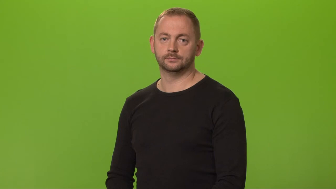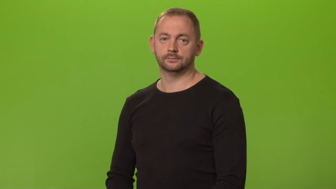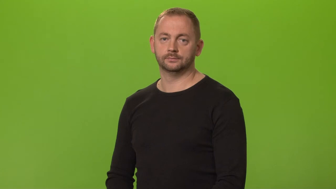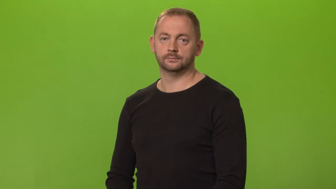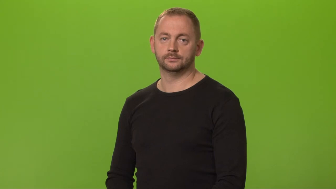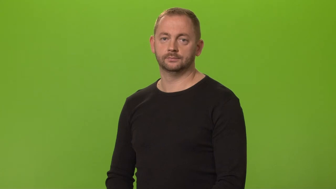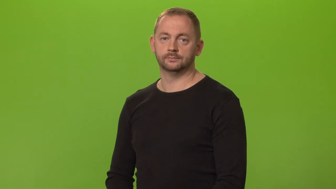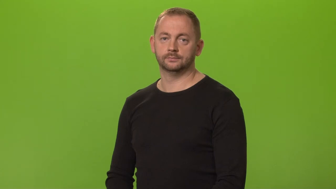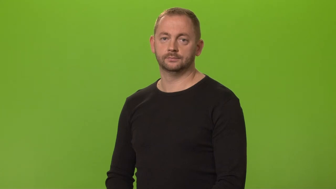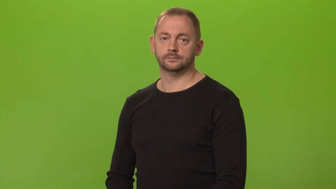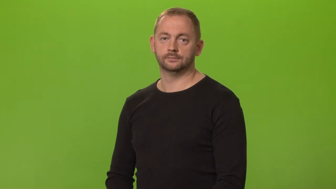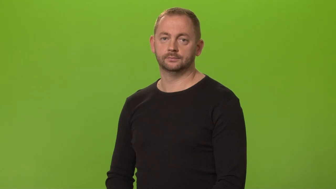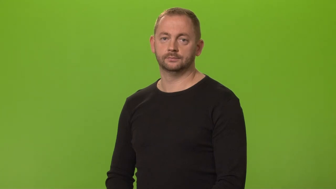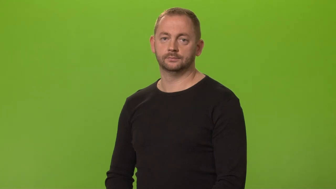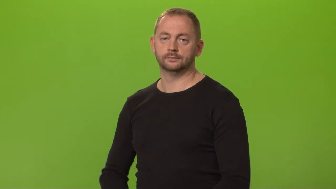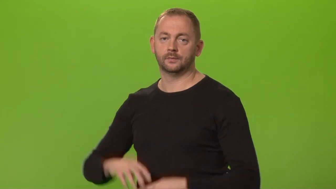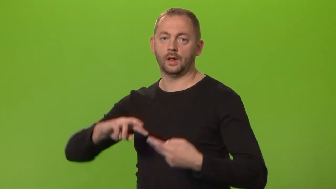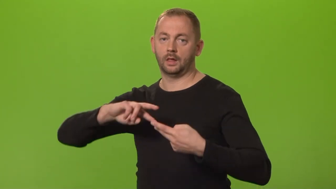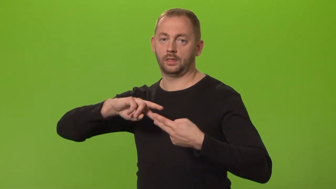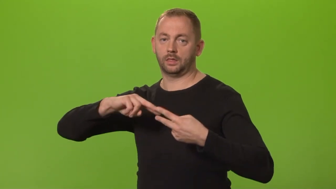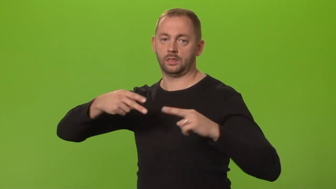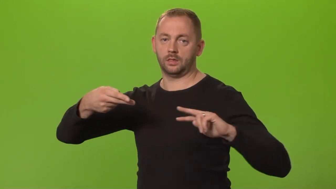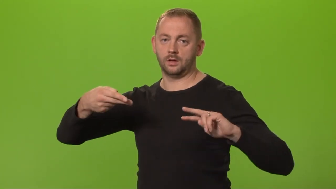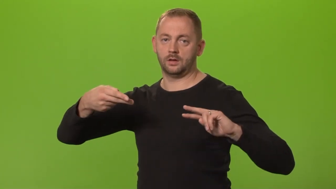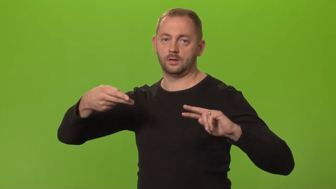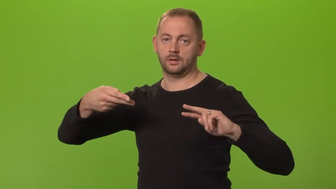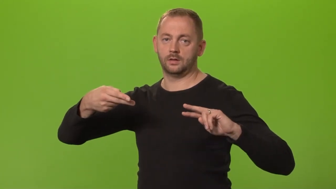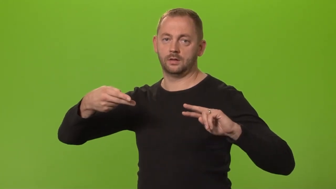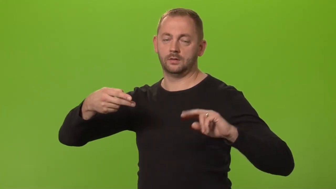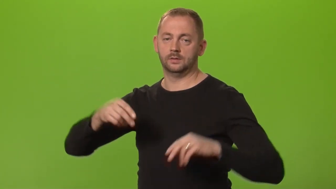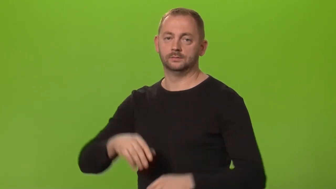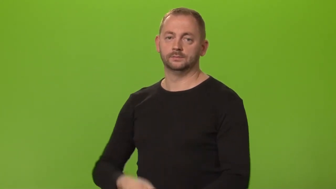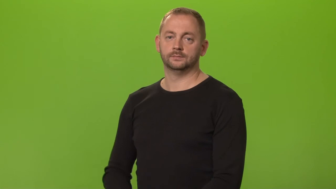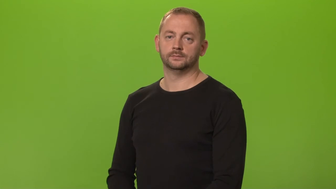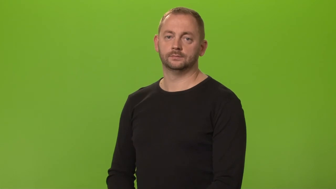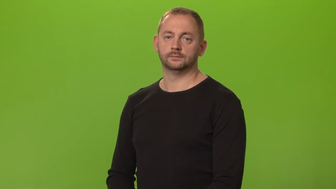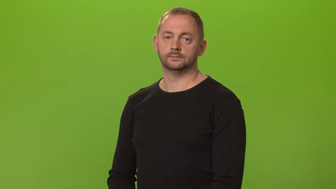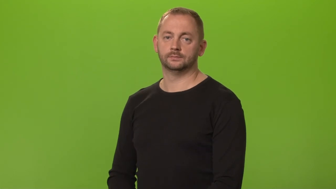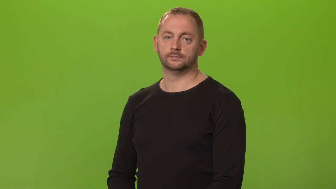DNA